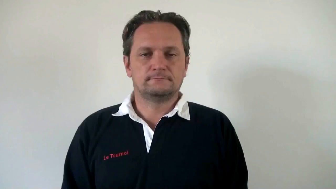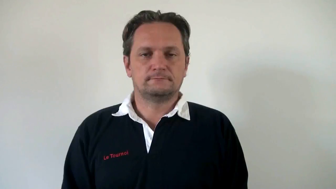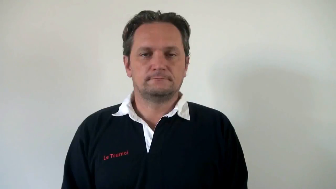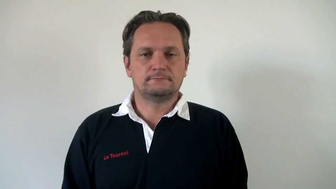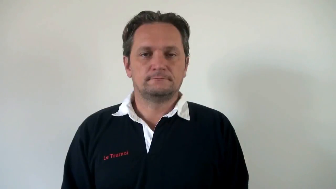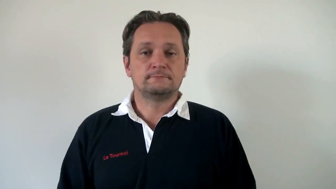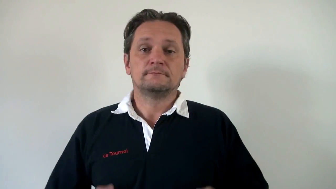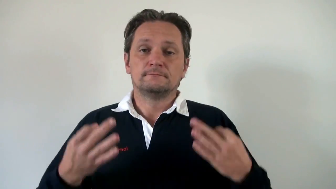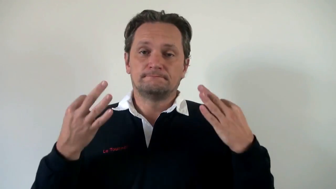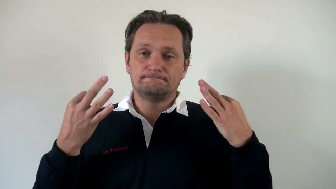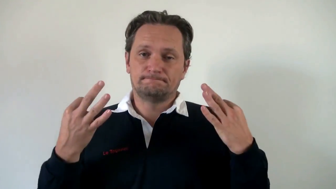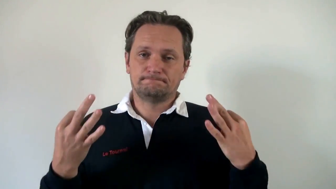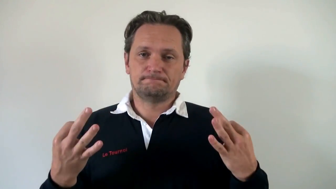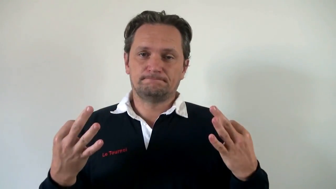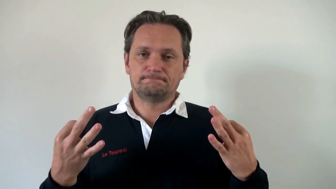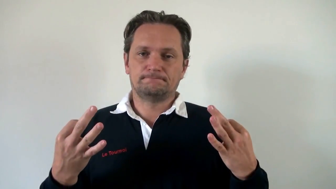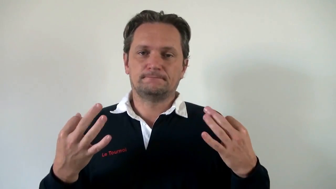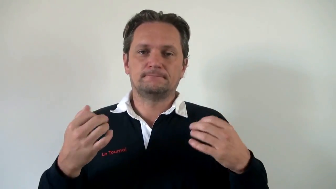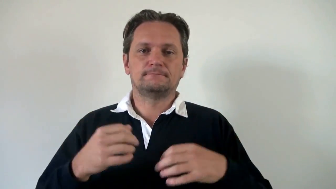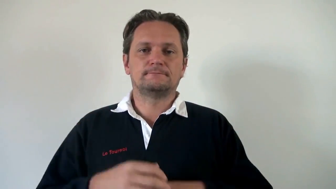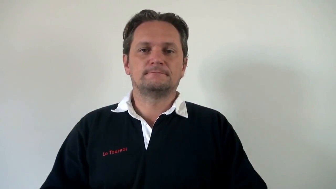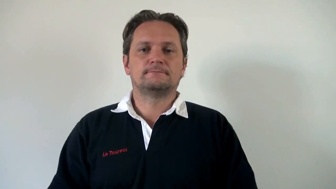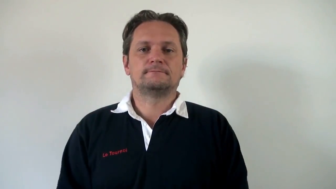Yoga